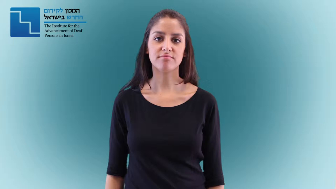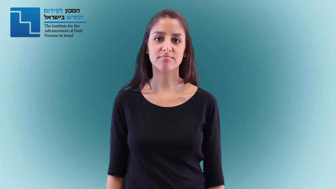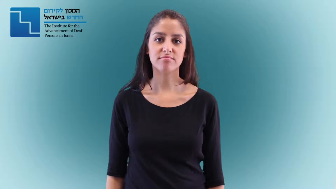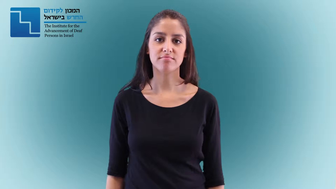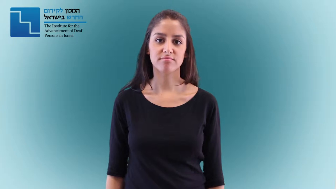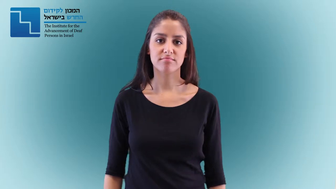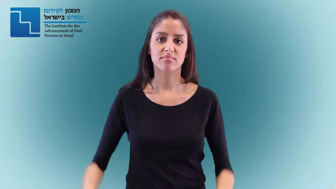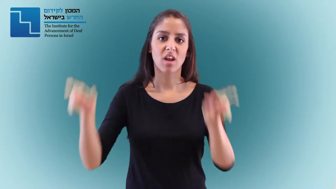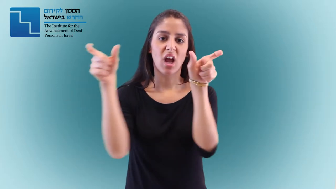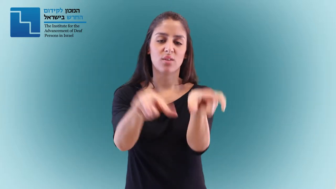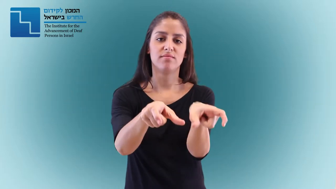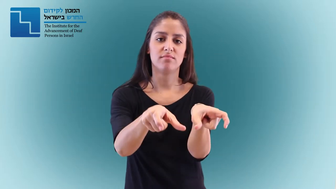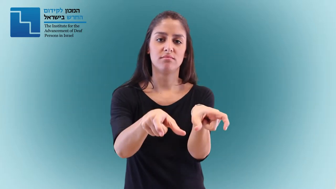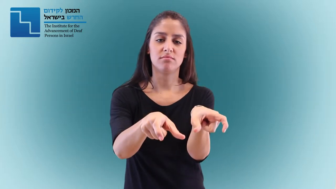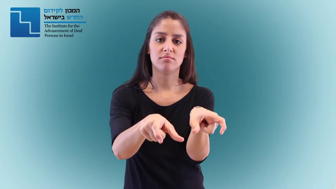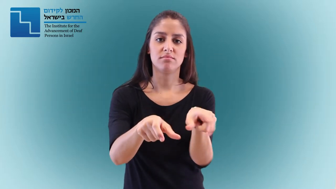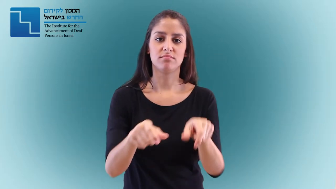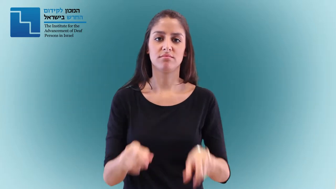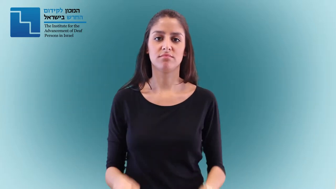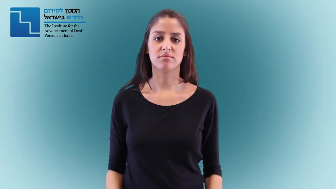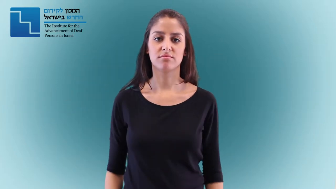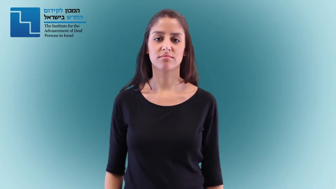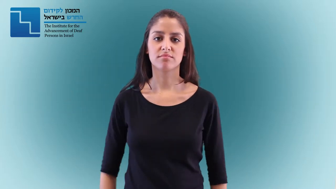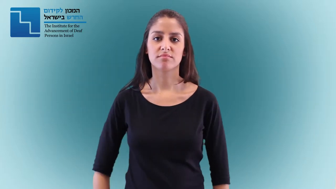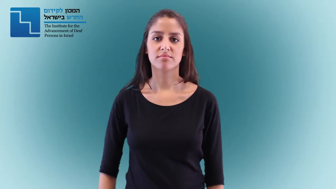עיכוב